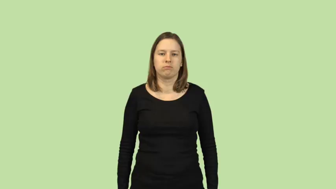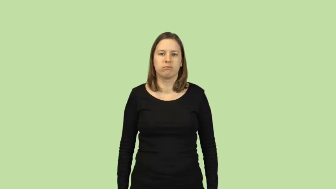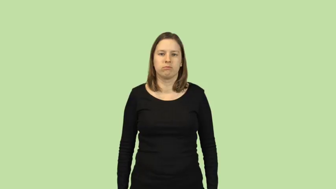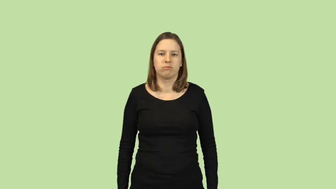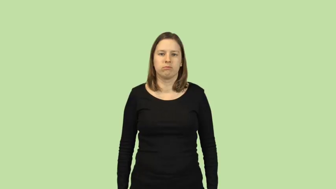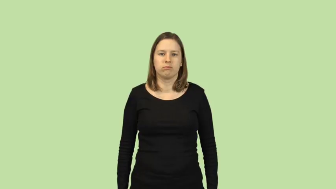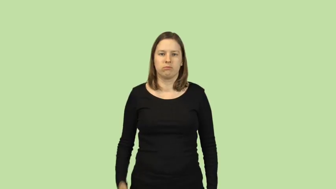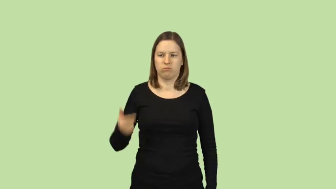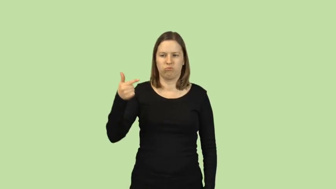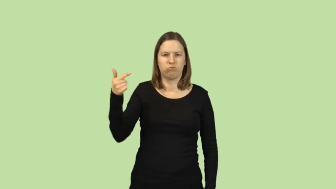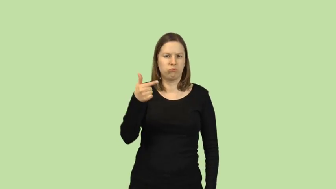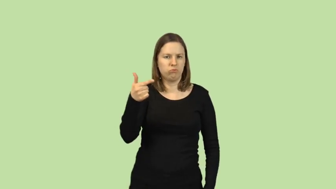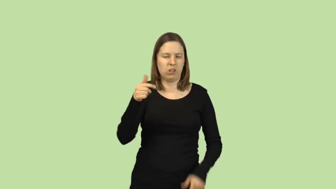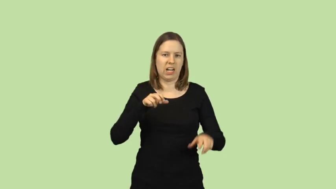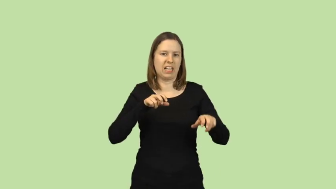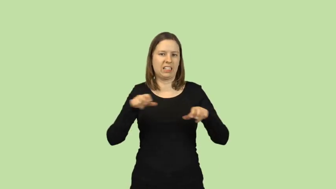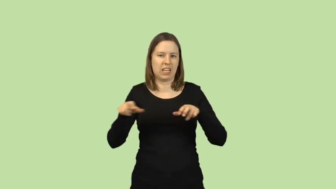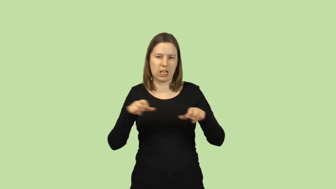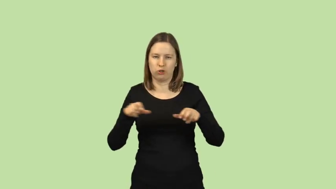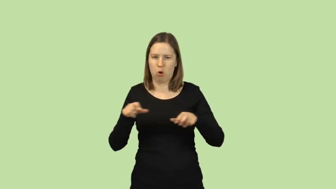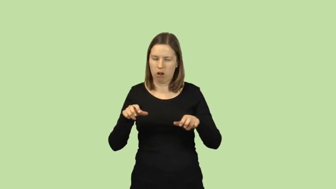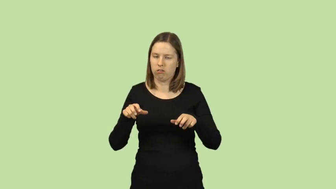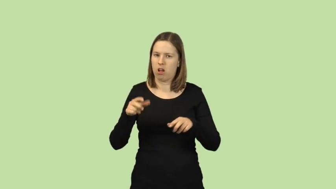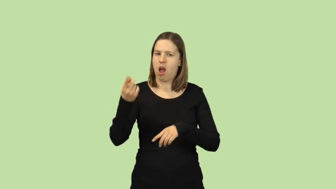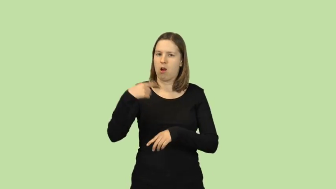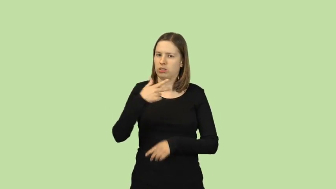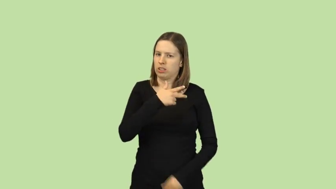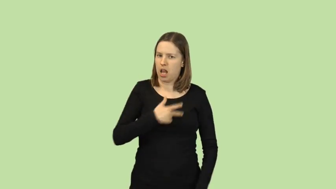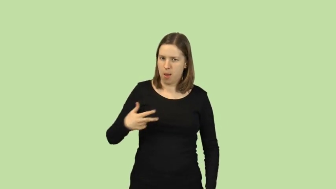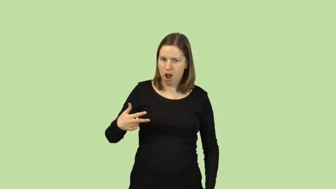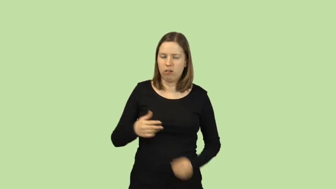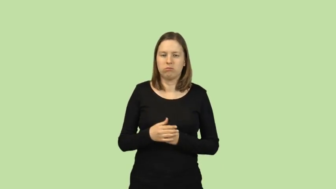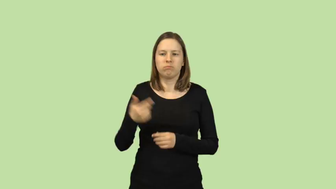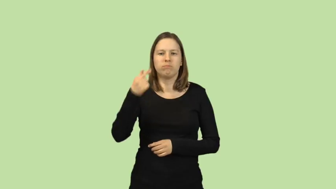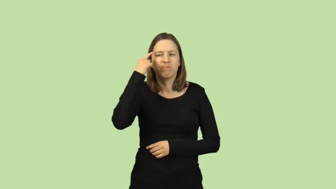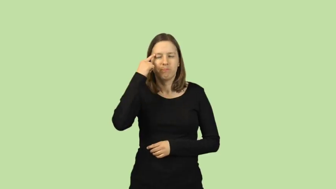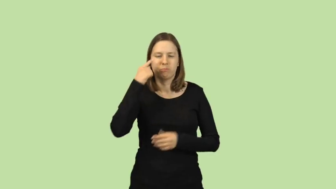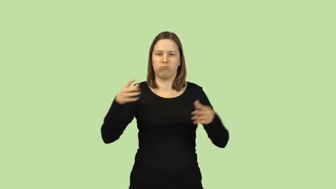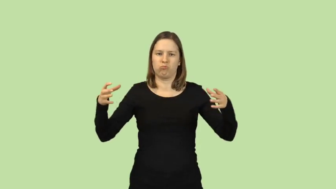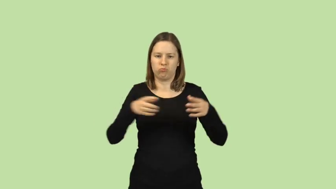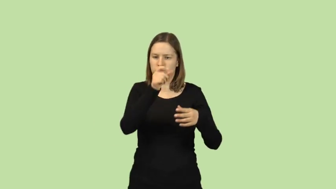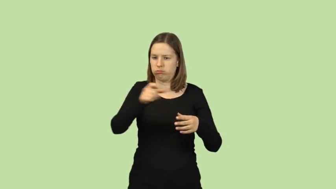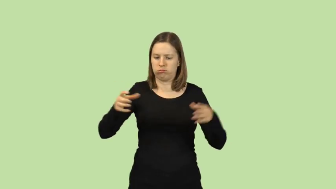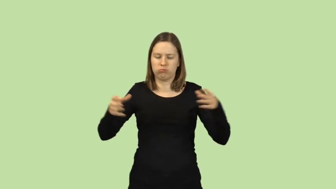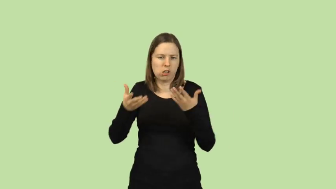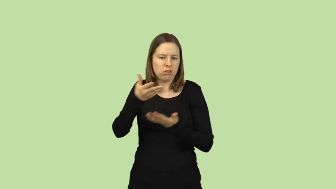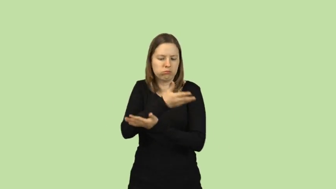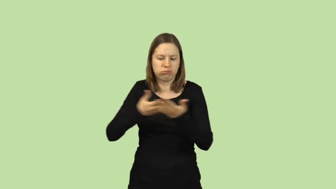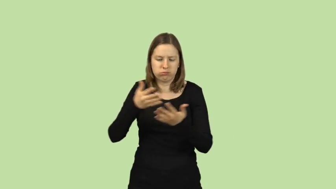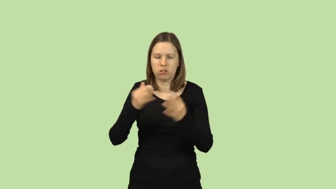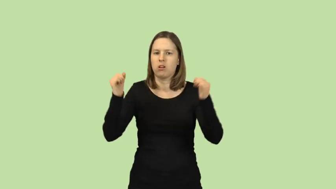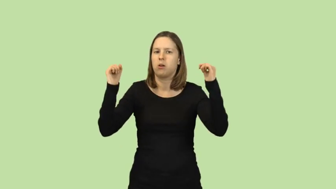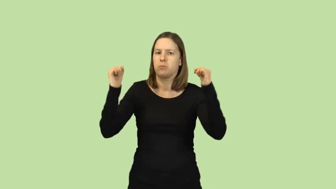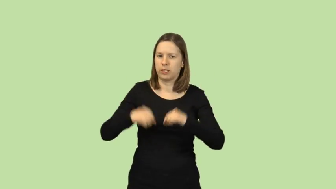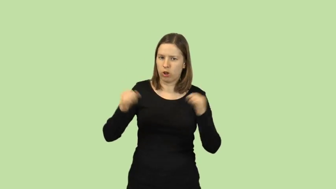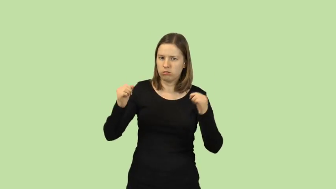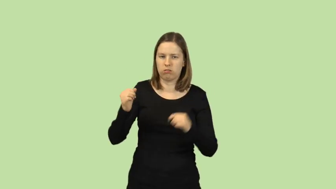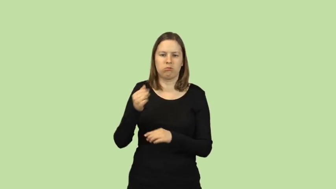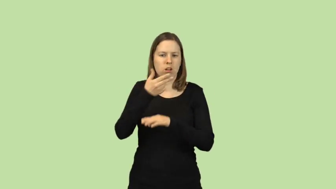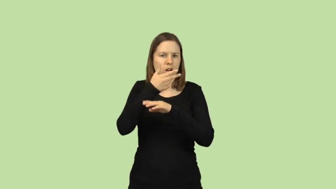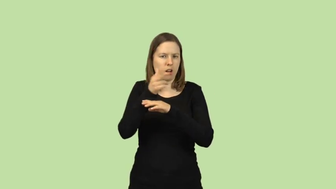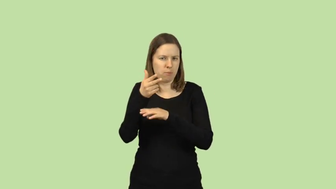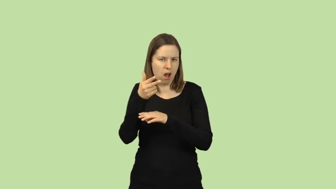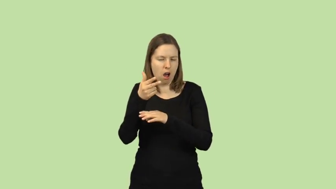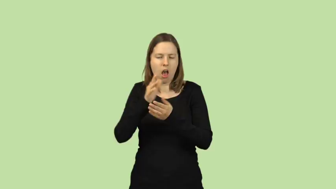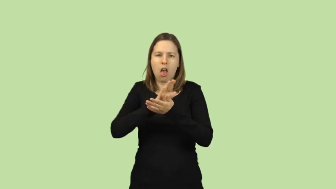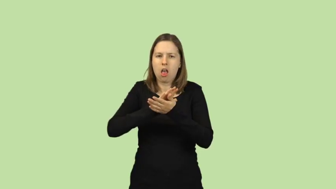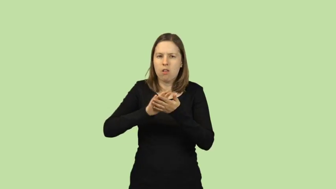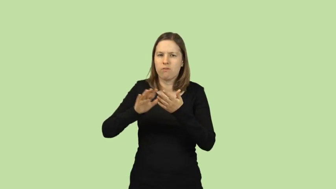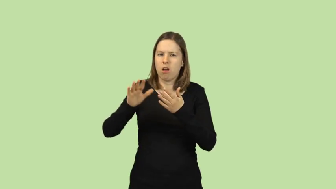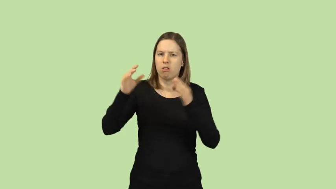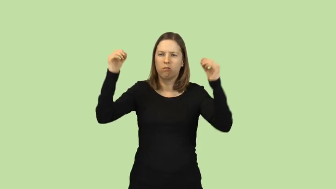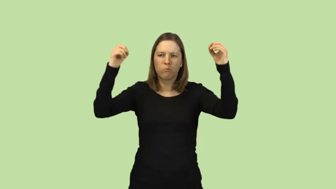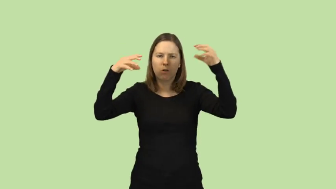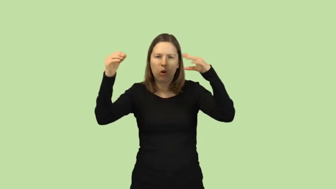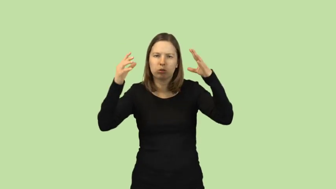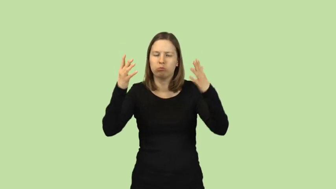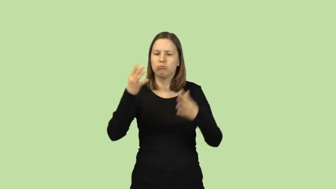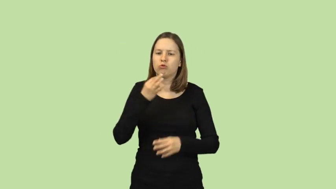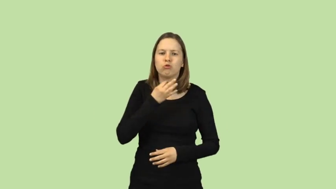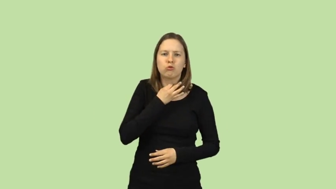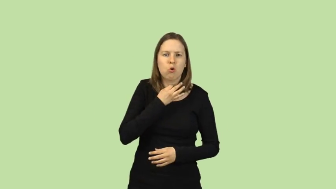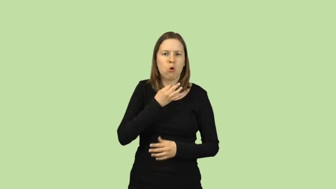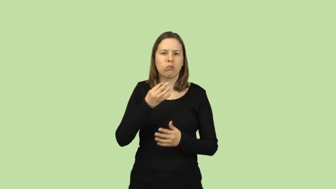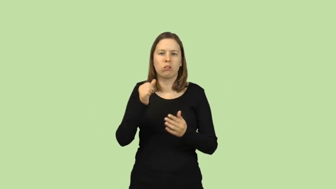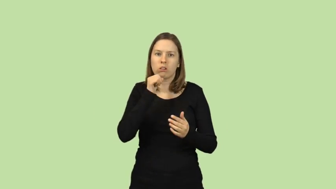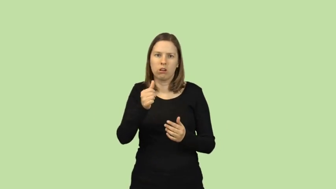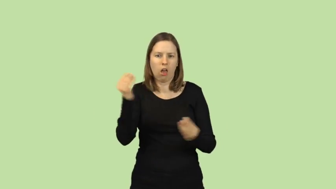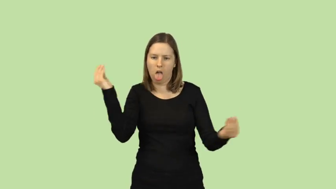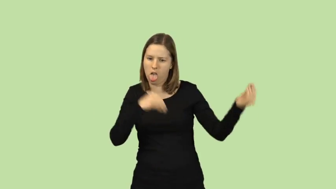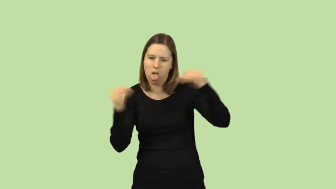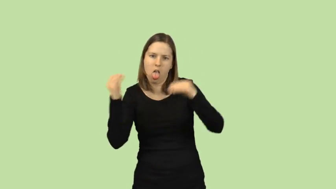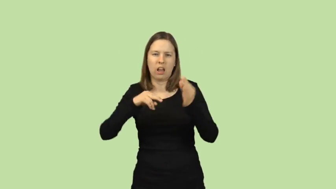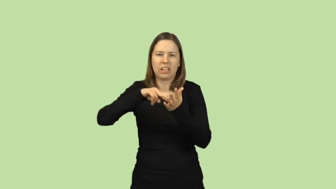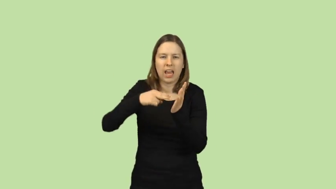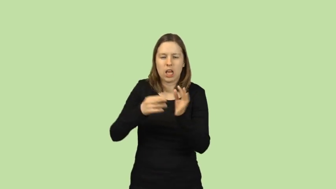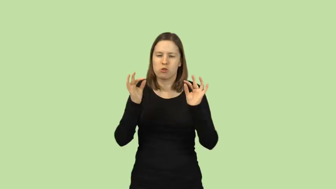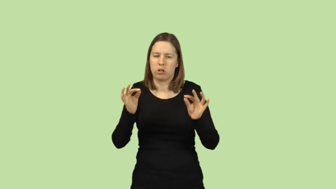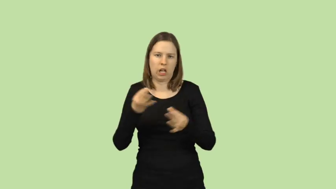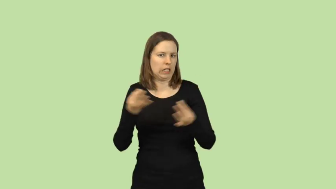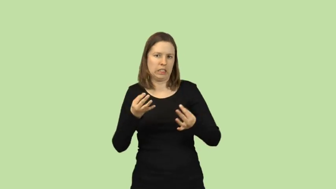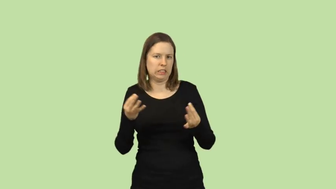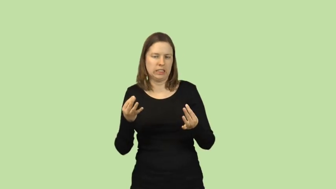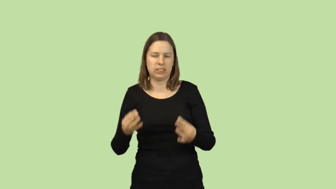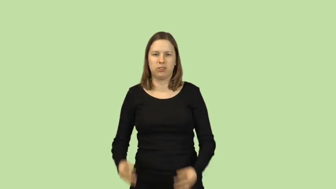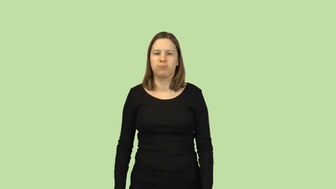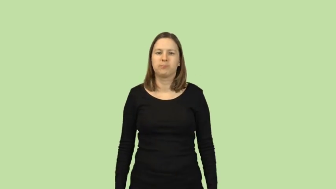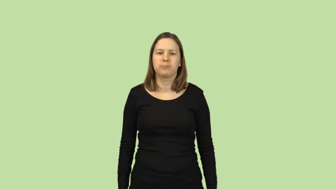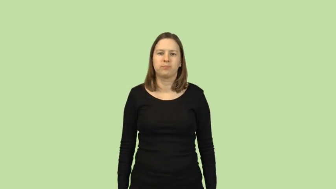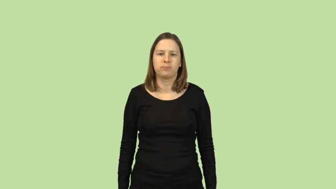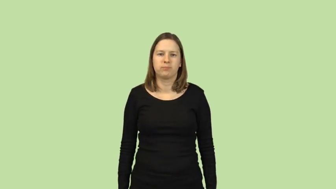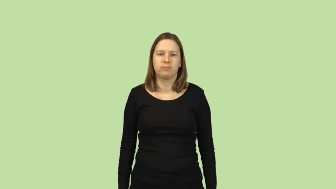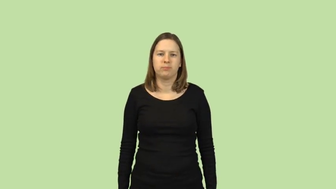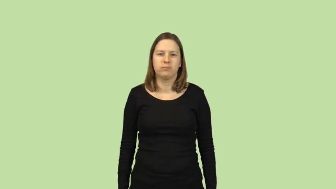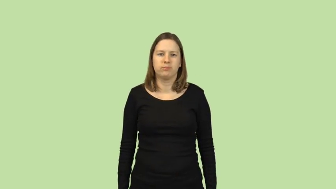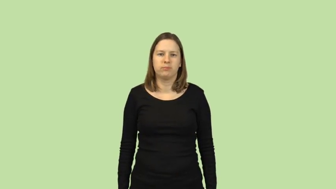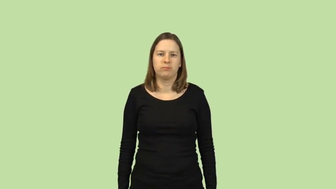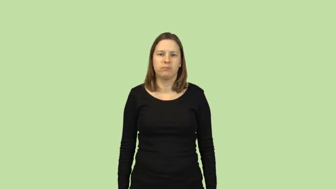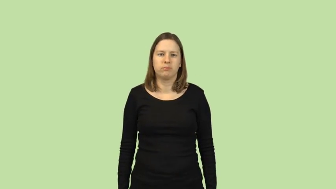Dogma 95